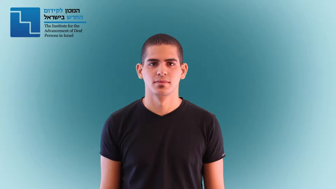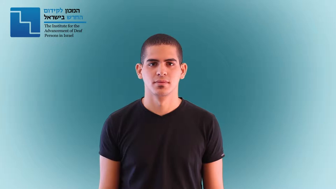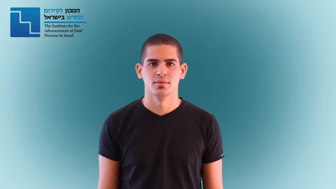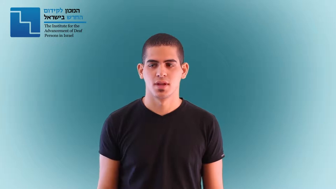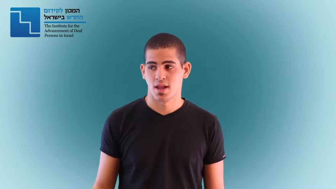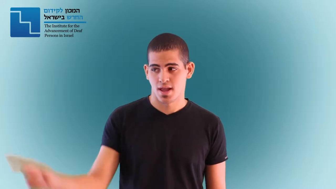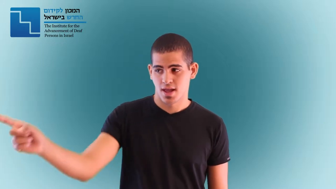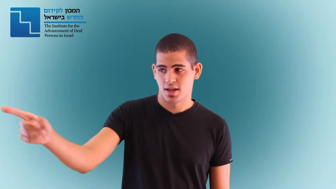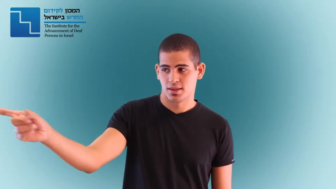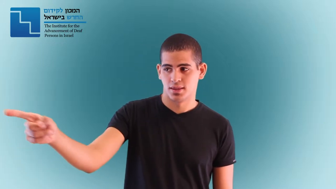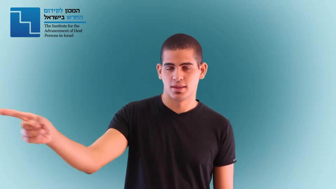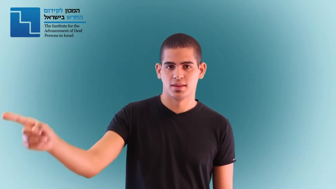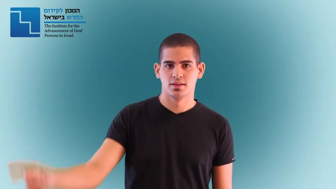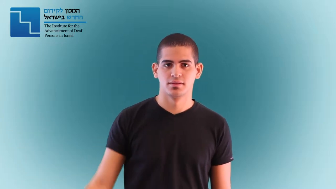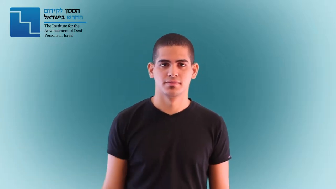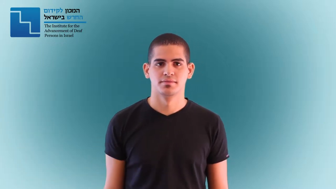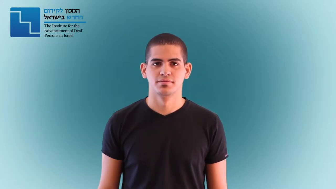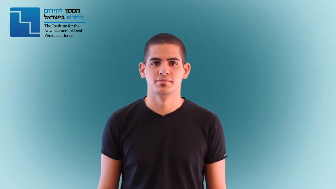הן